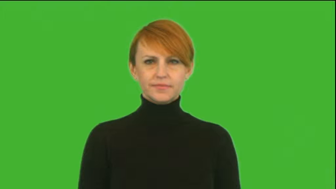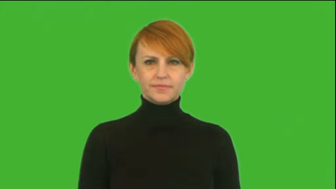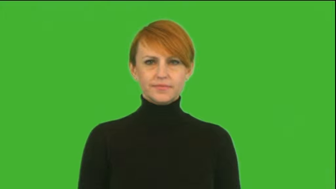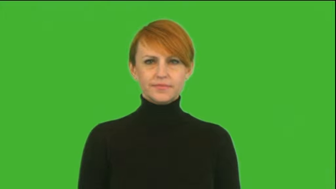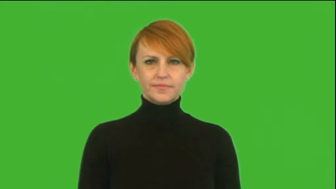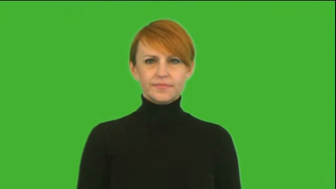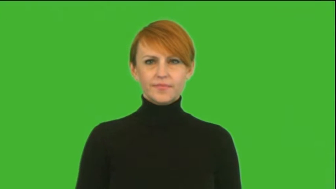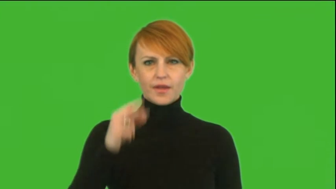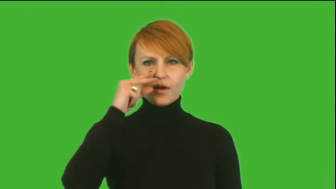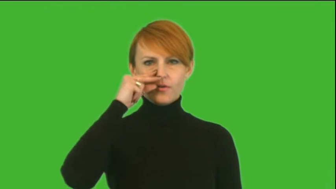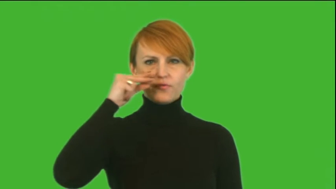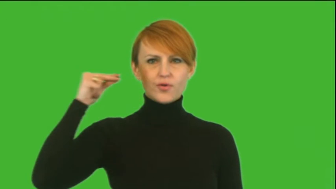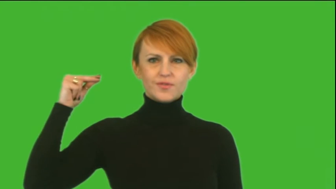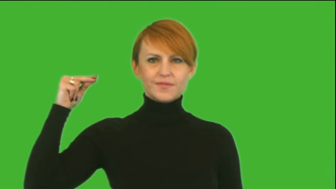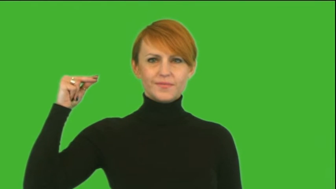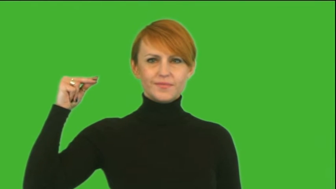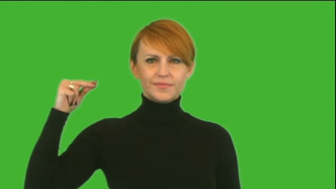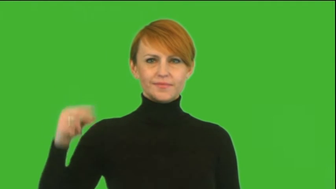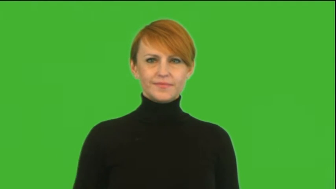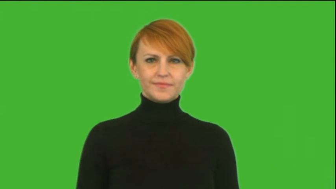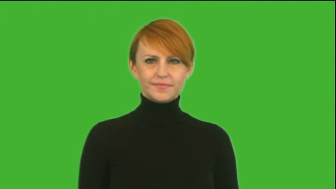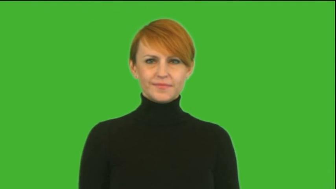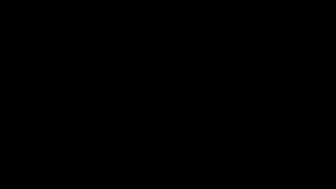wąs